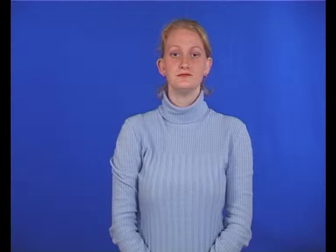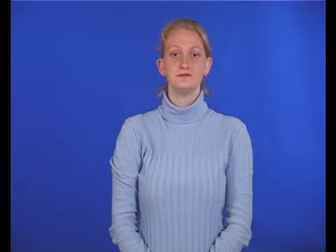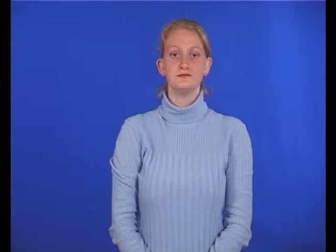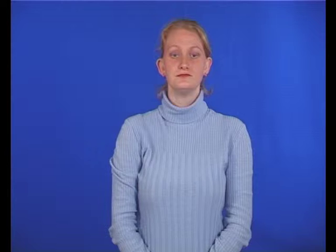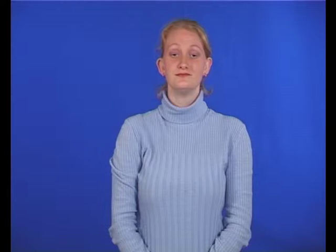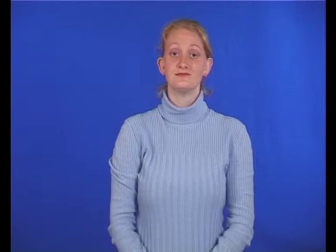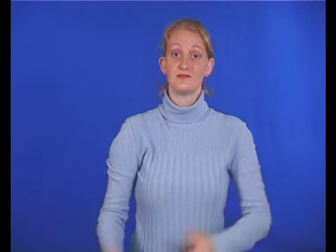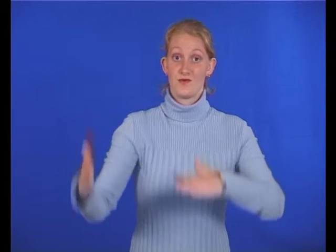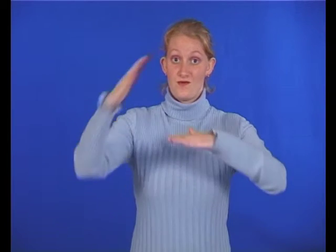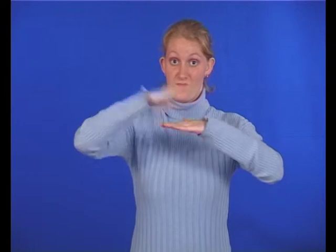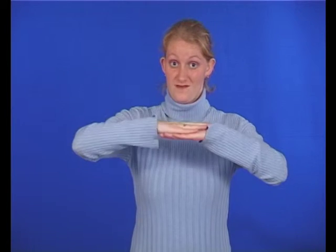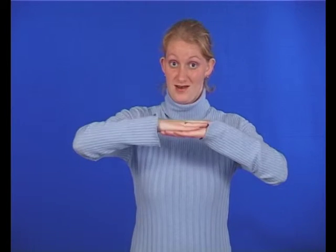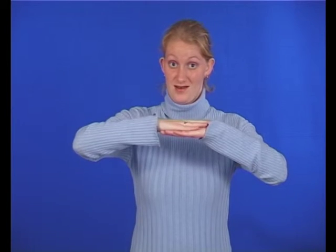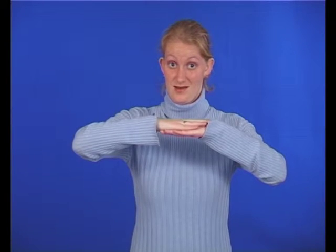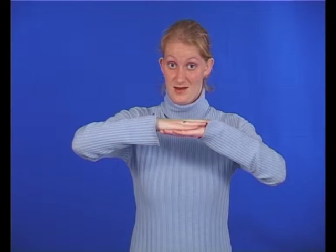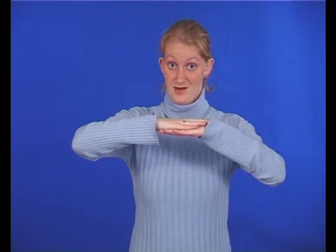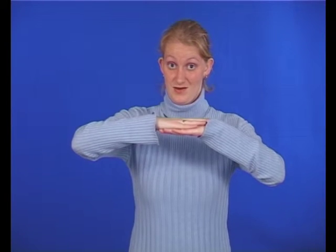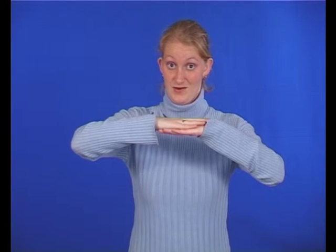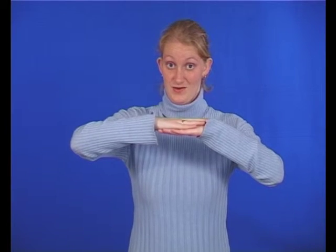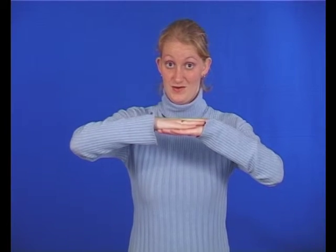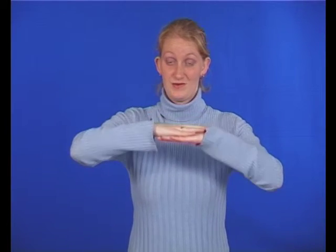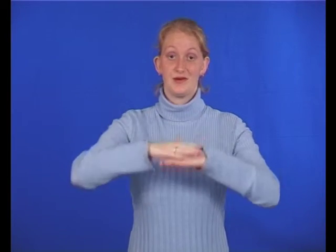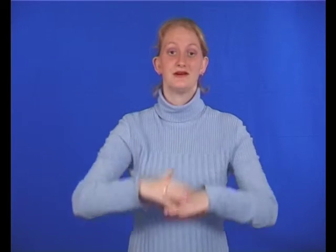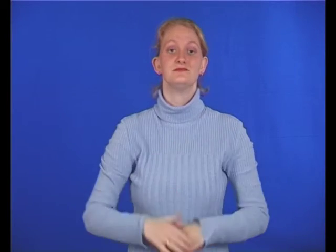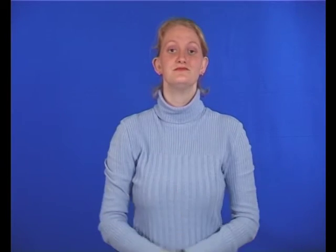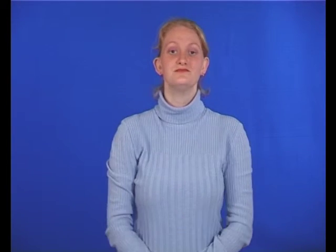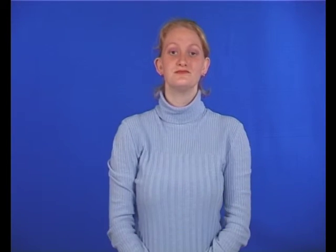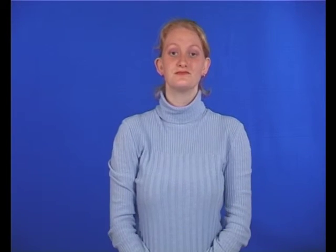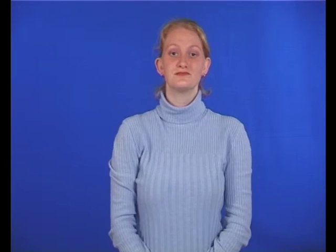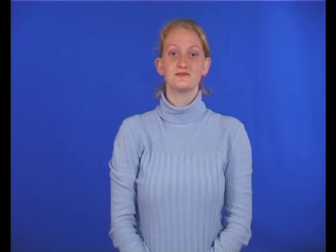ofan_a